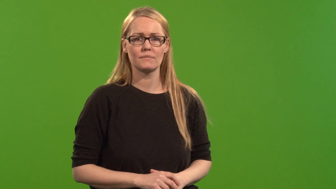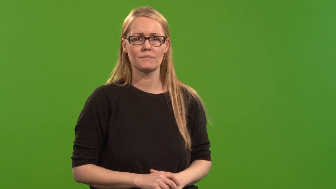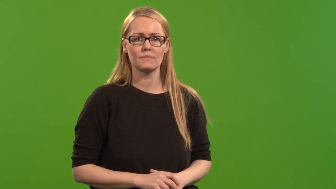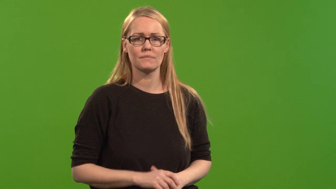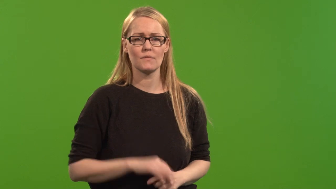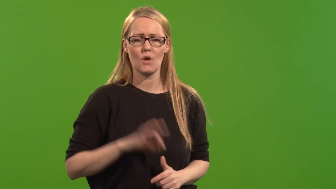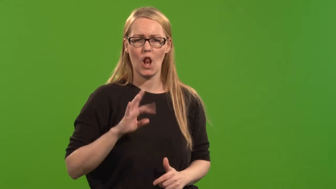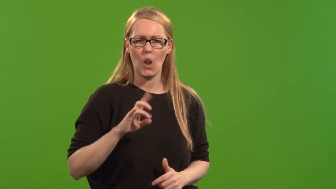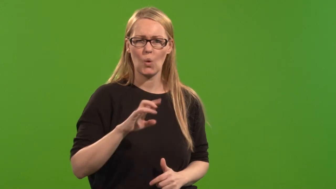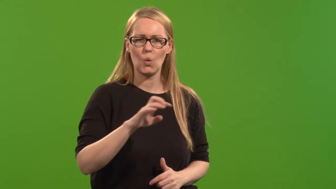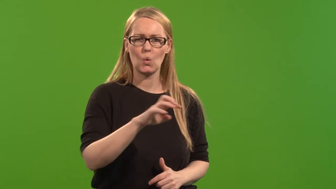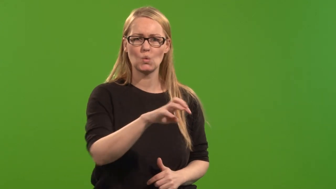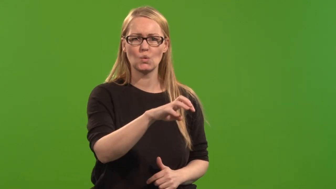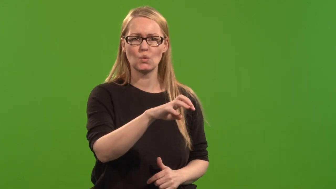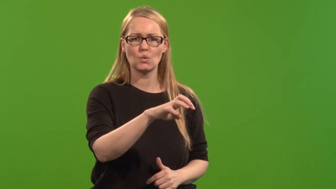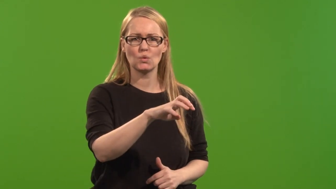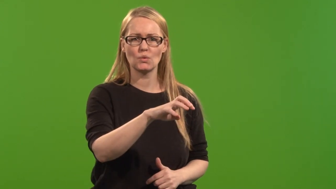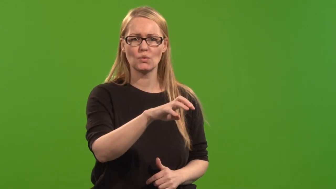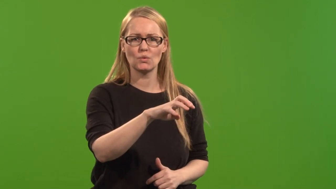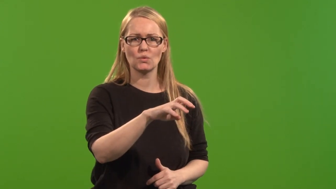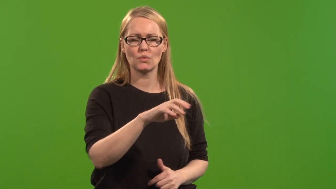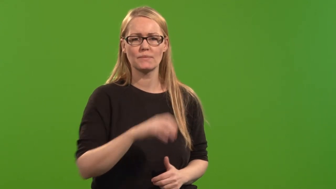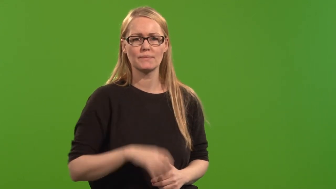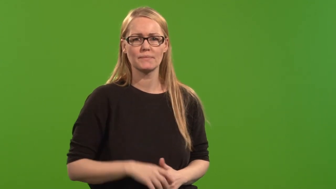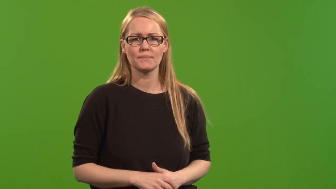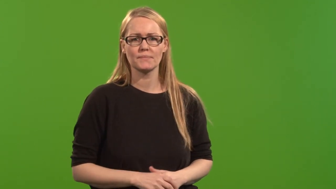Lús